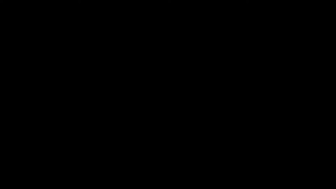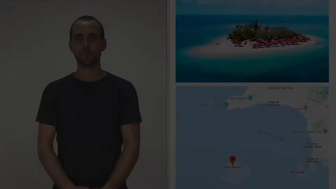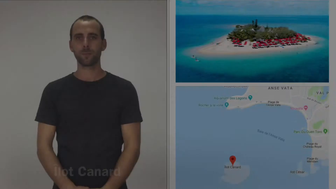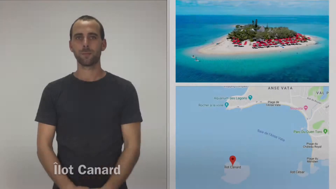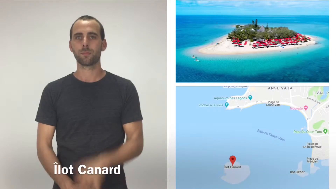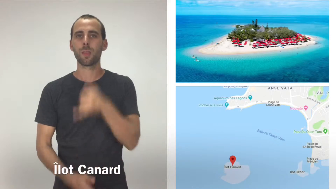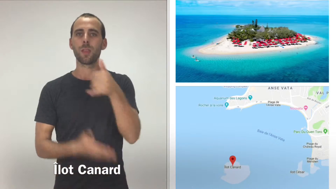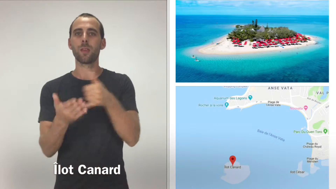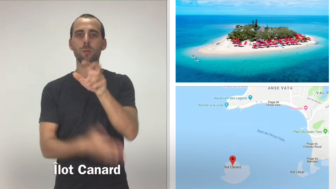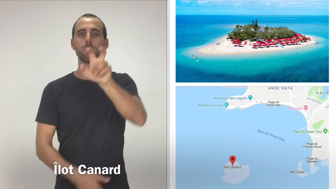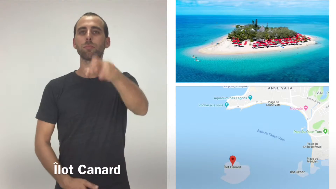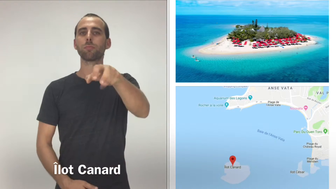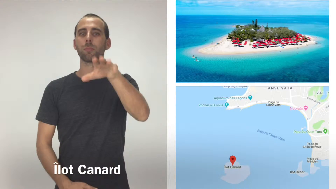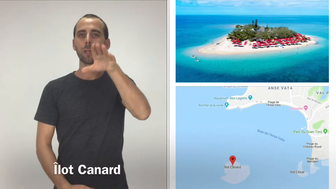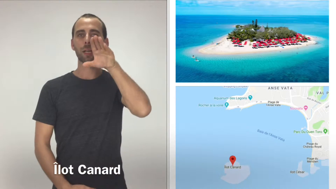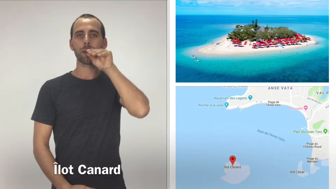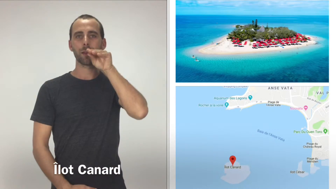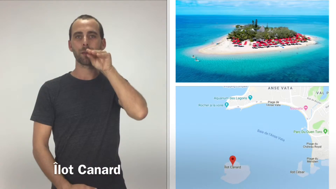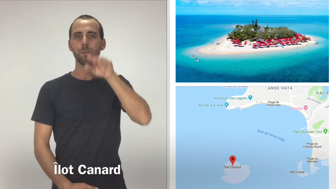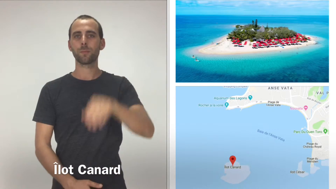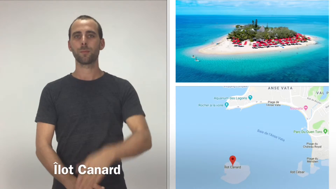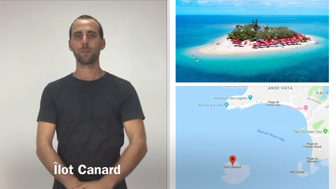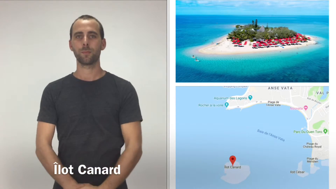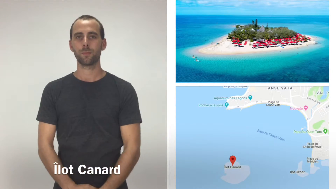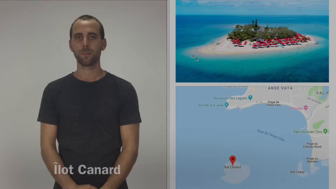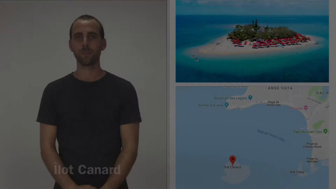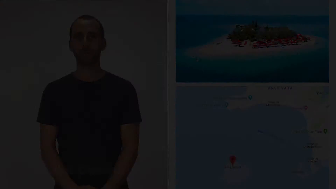Ilôt Canard